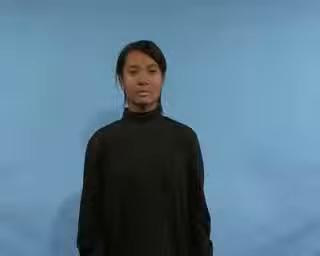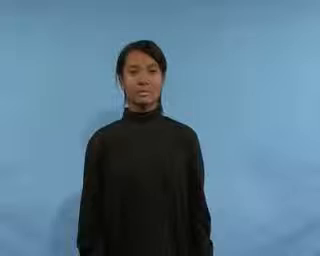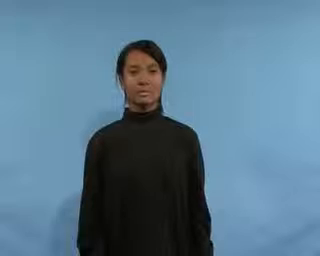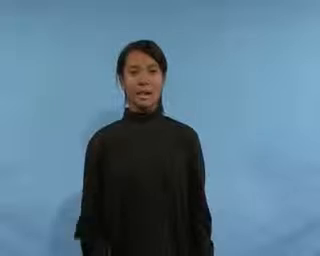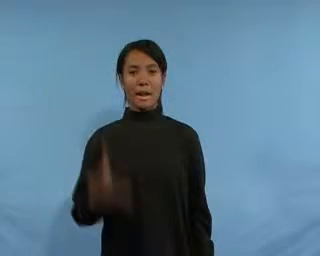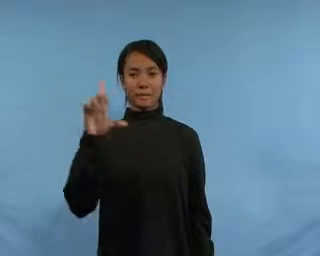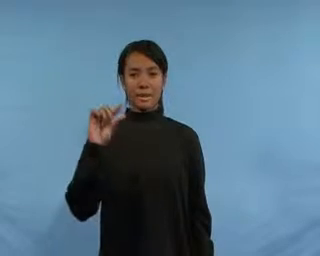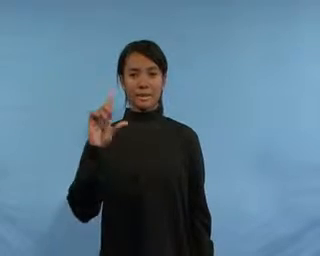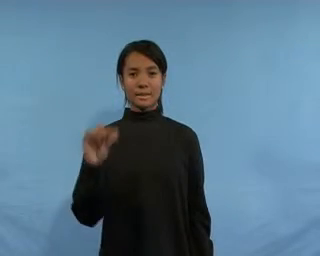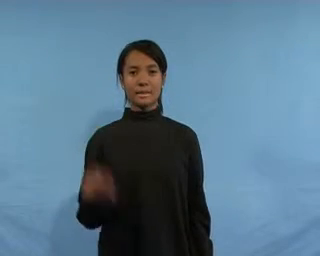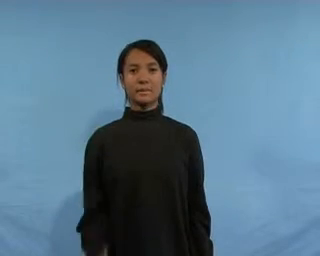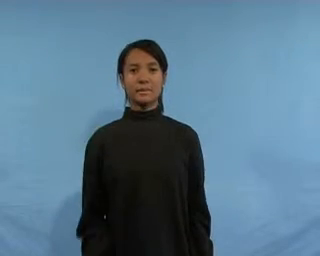vitsy